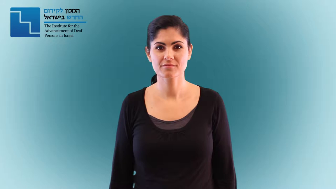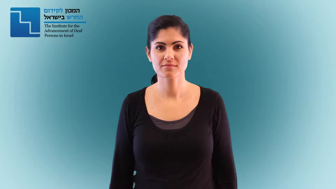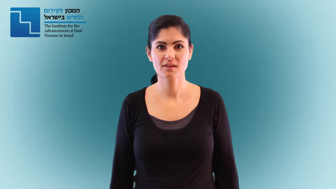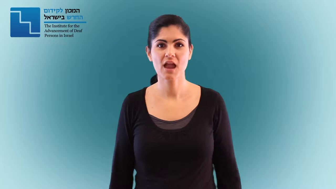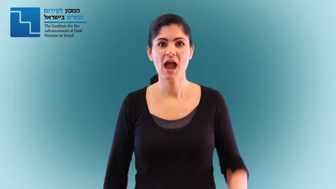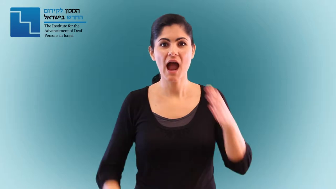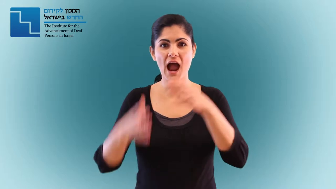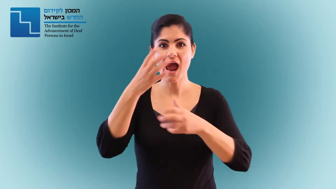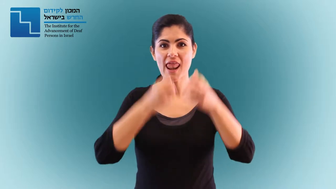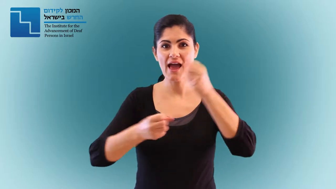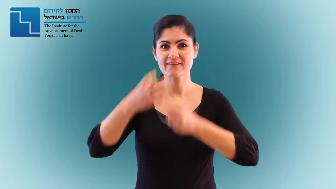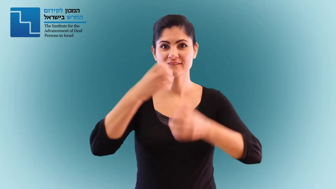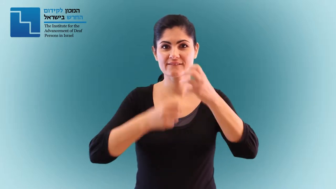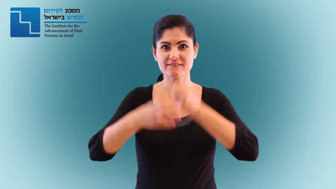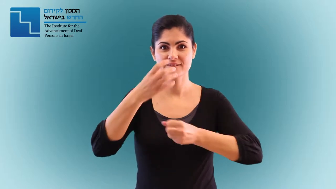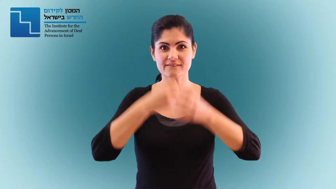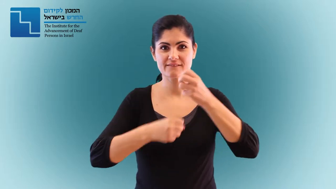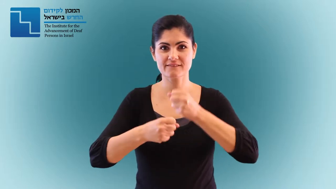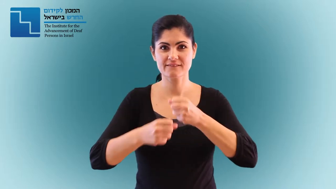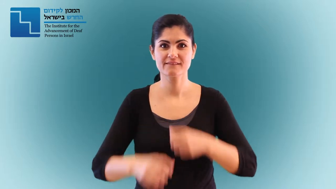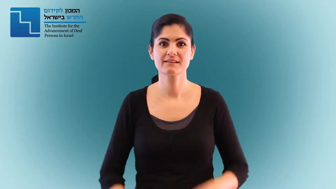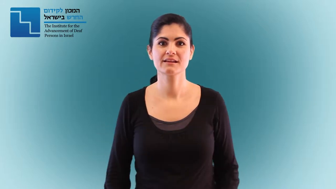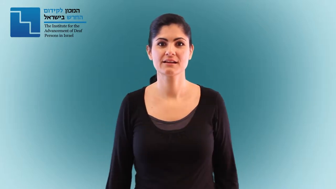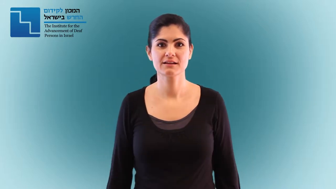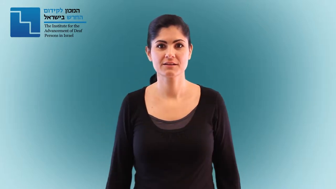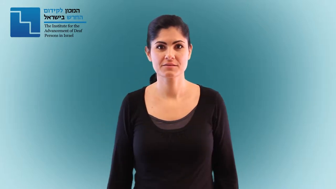חלב